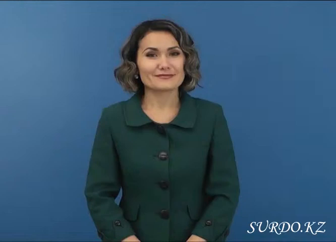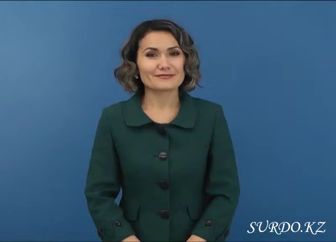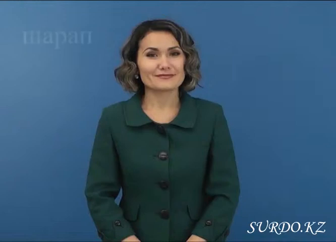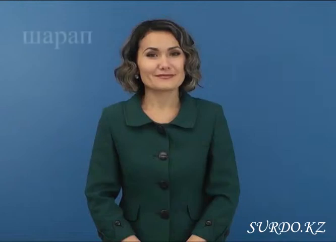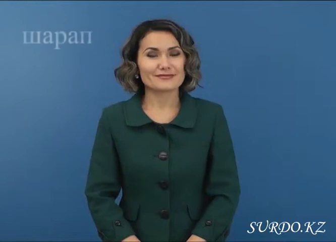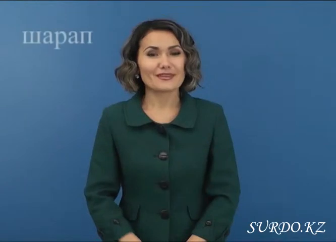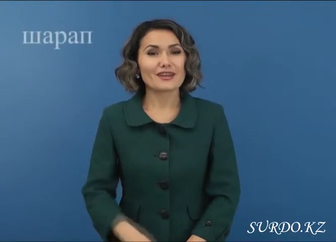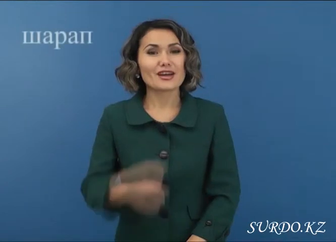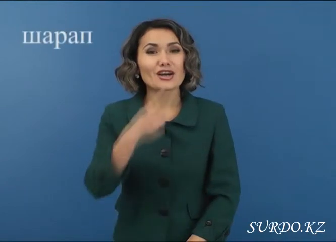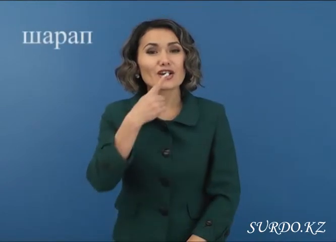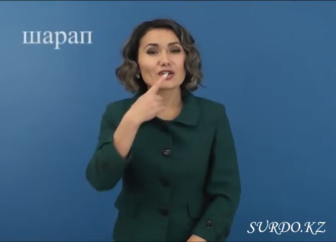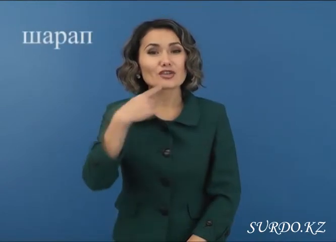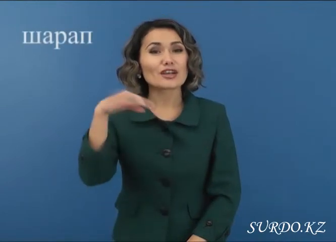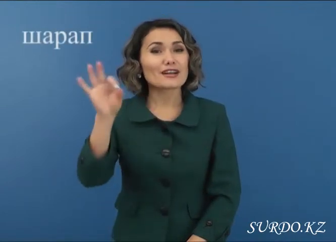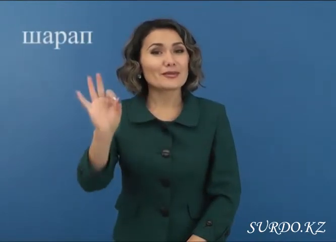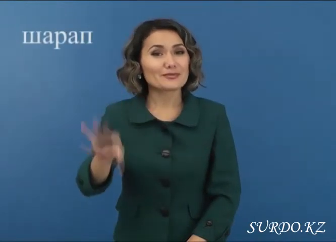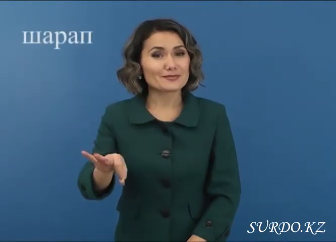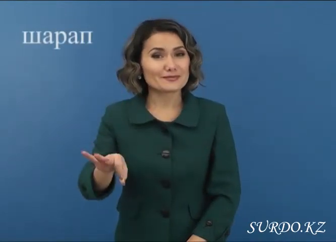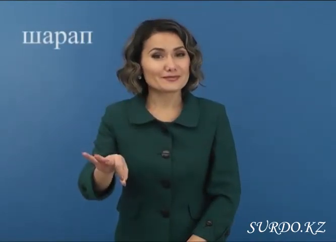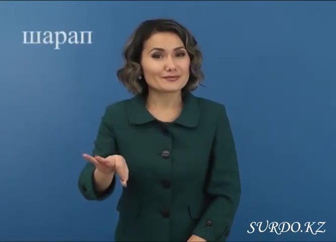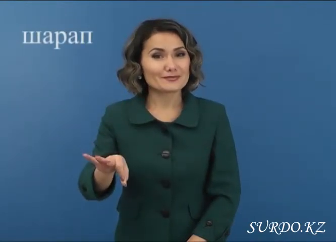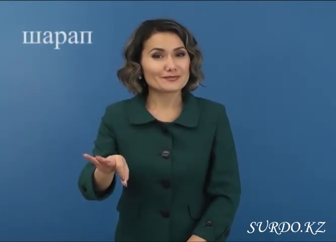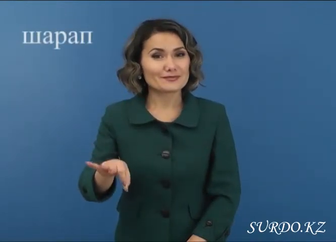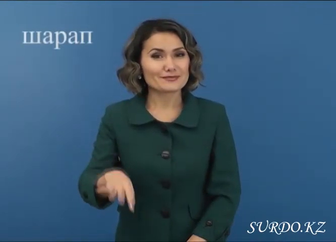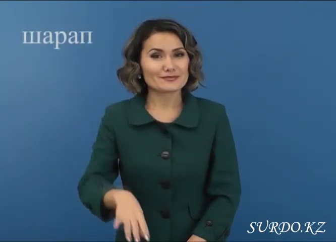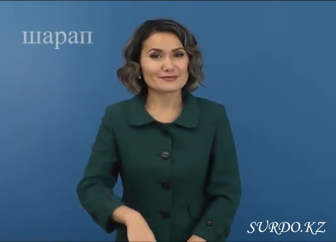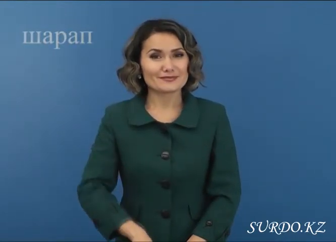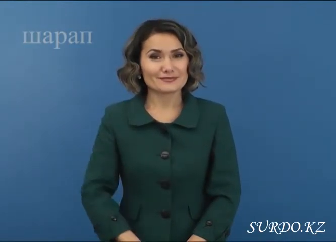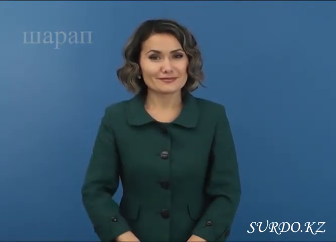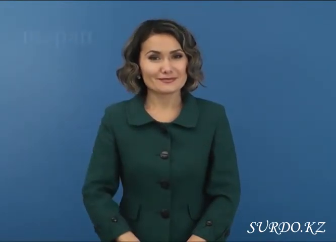Шарап